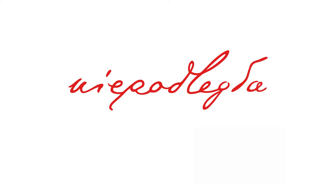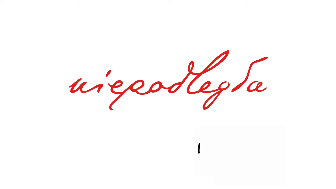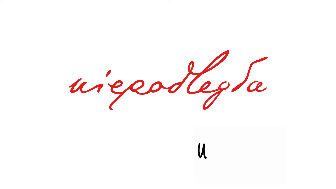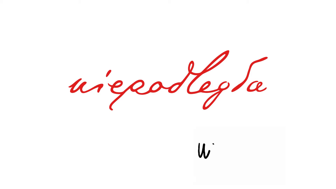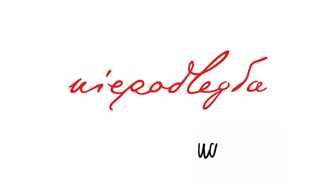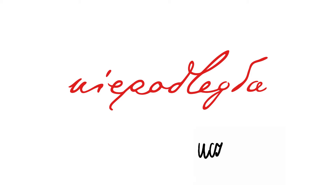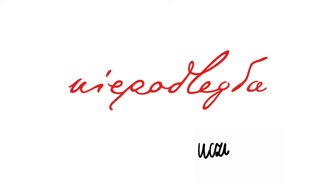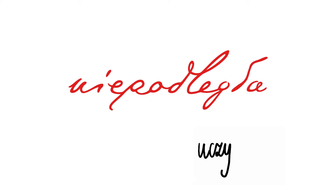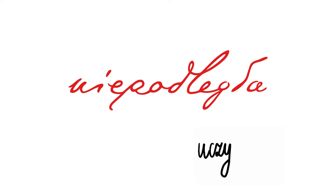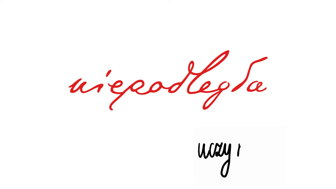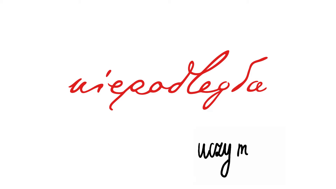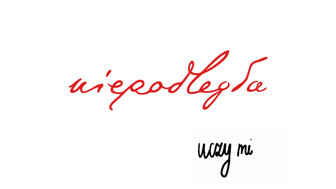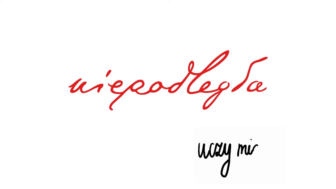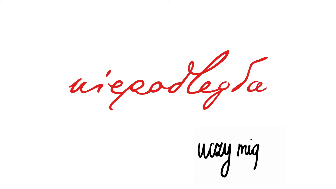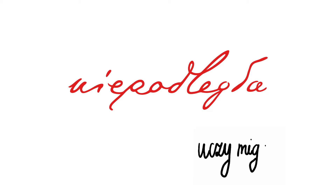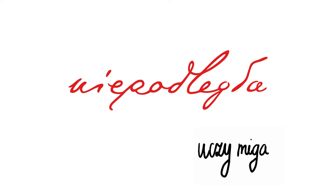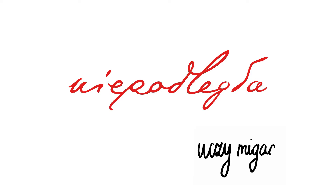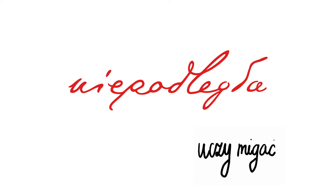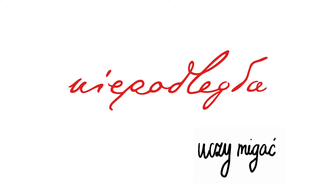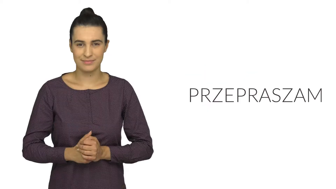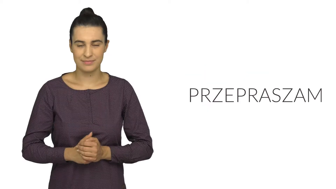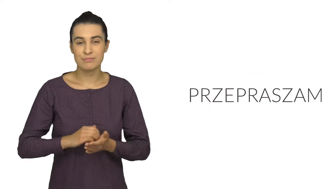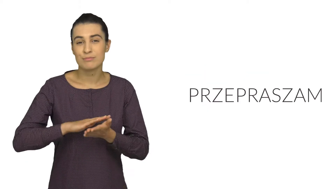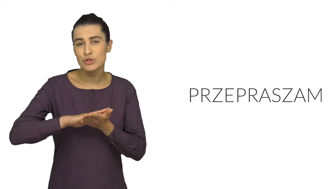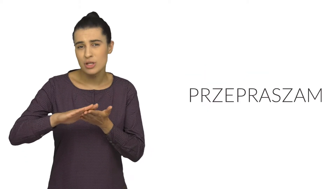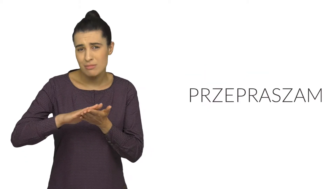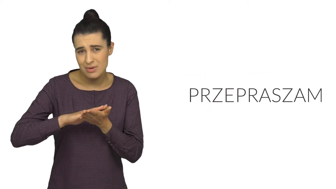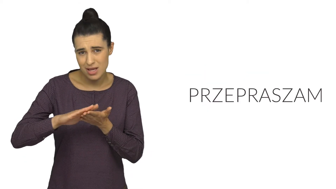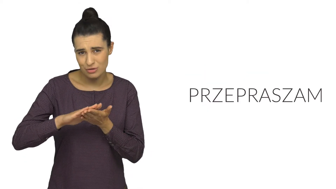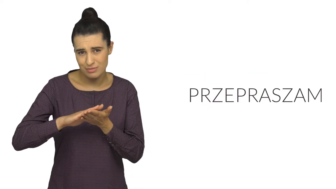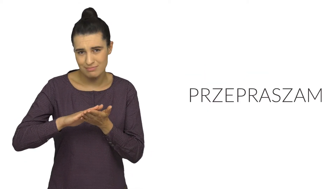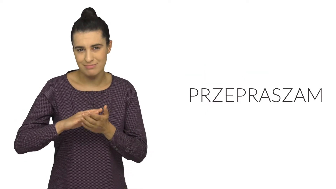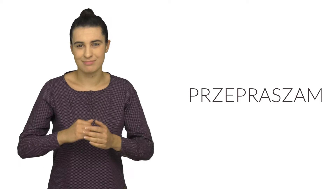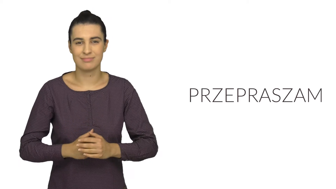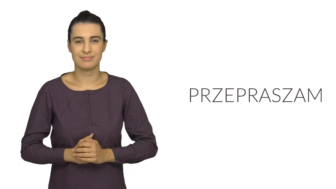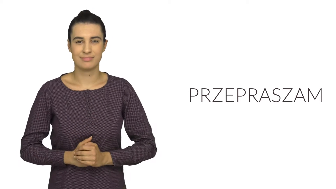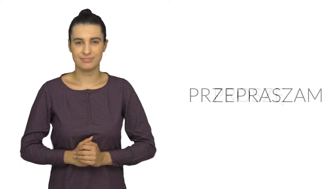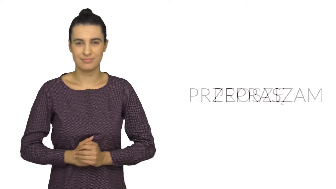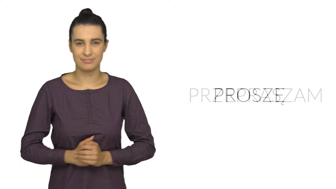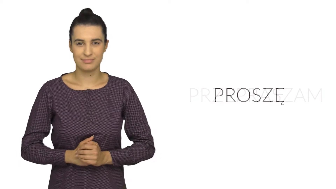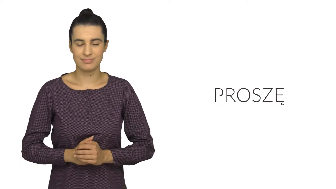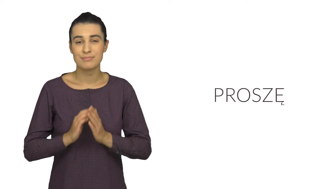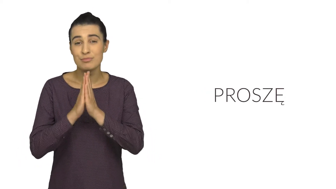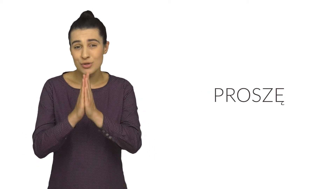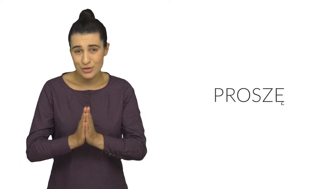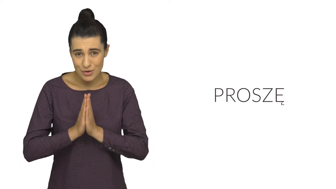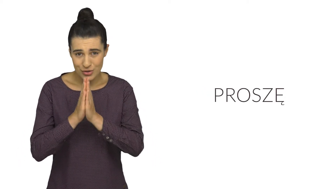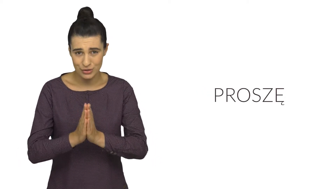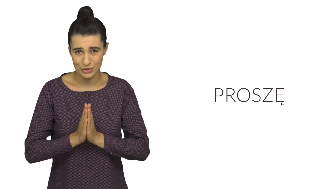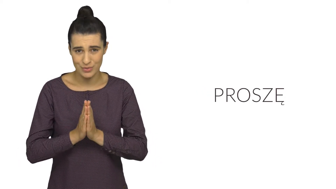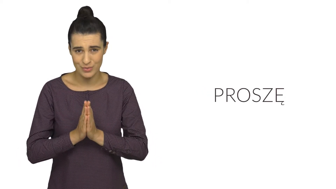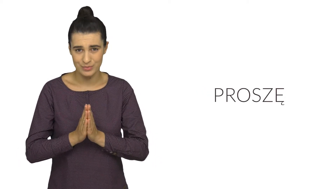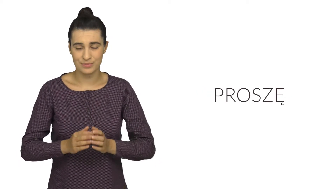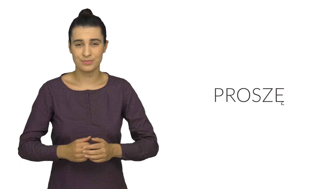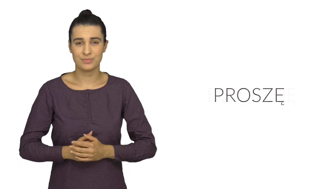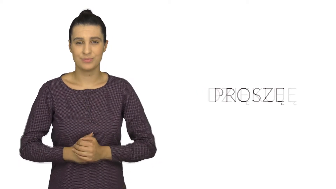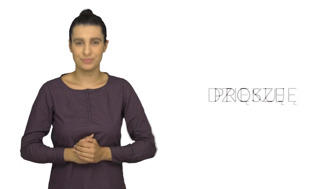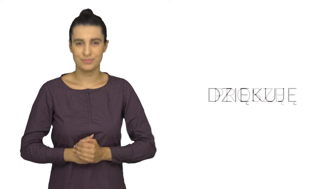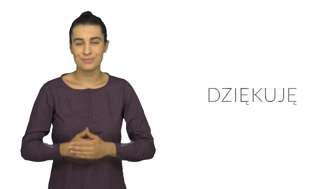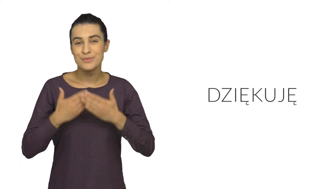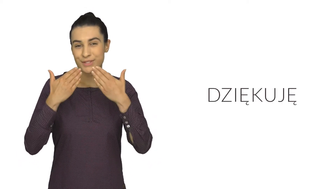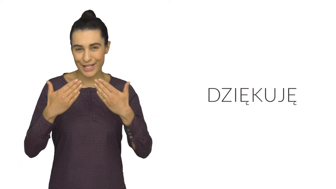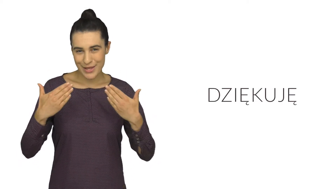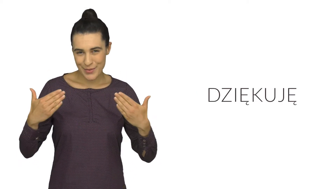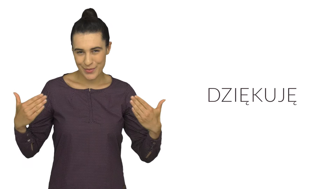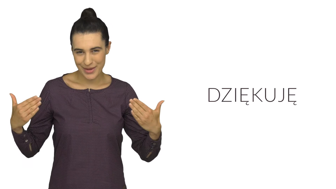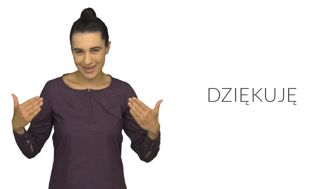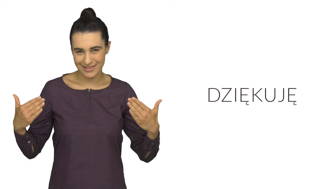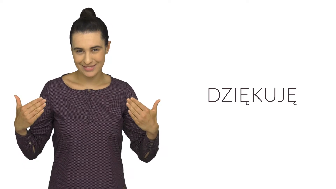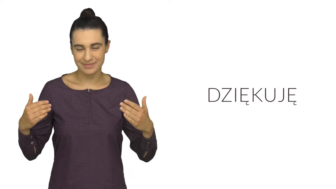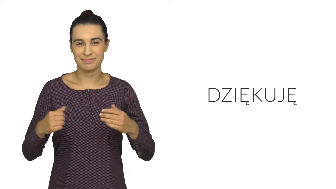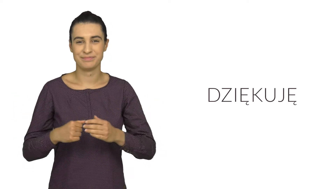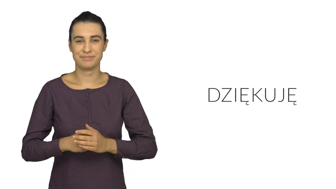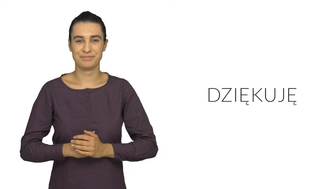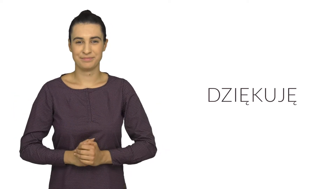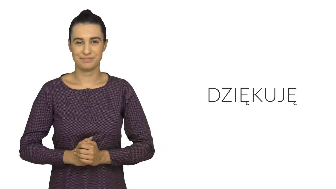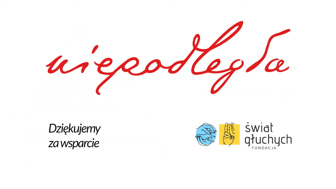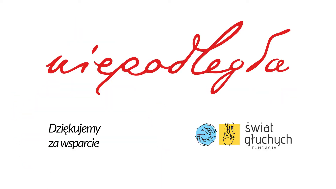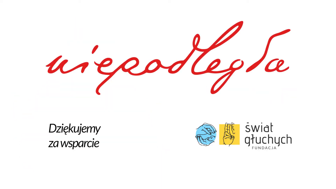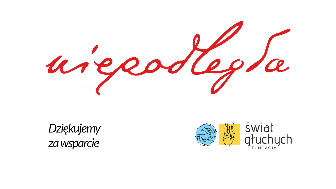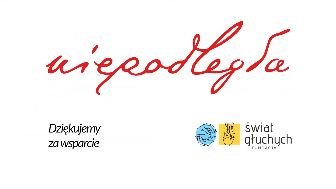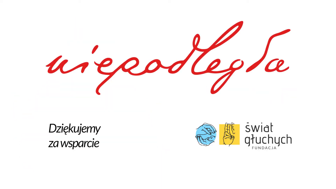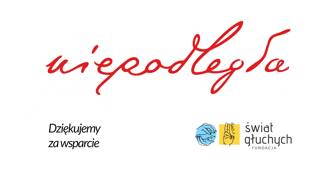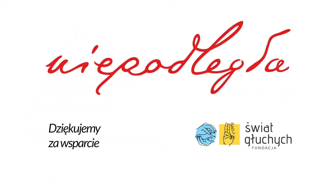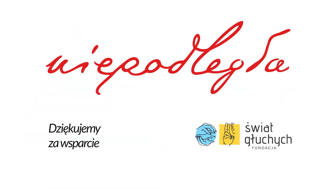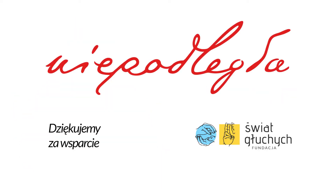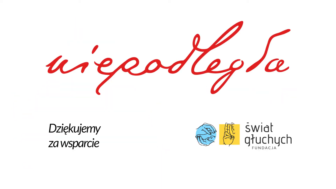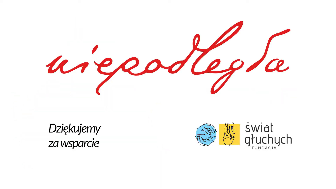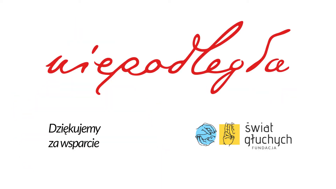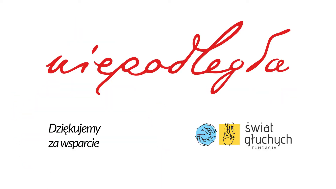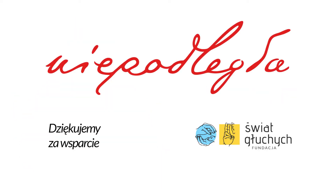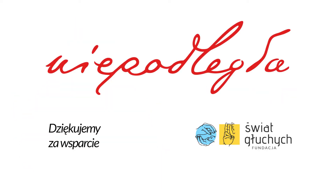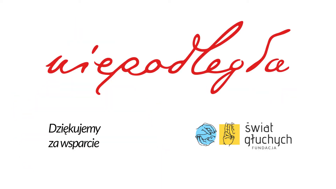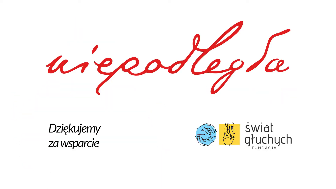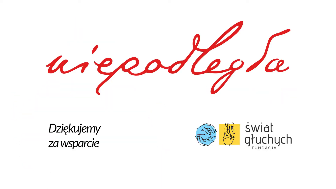Przepraszam, proszę, dziękuję